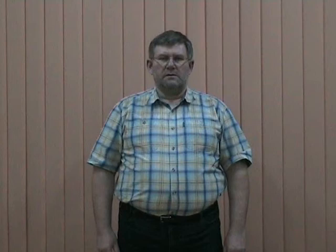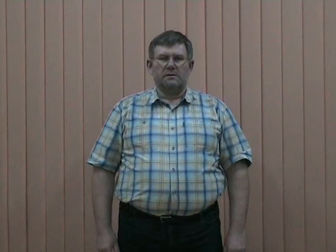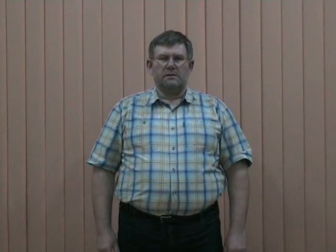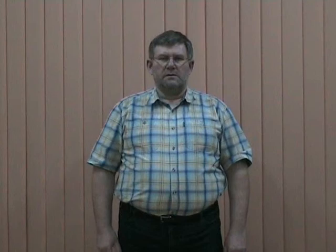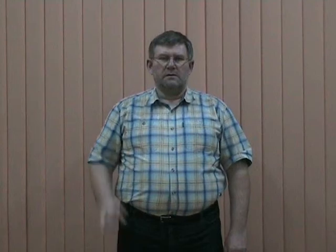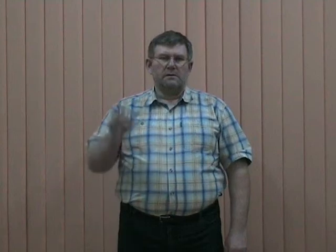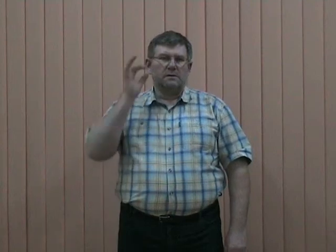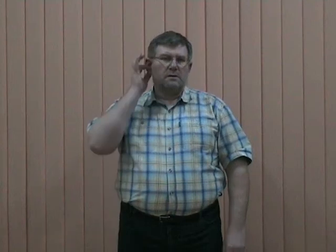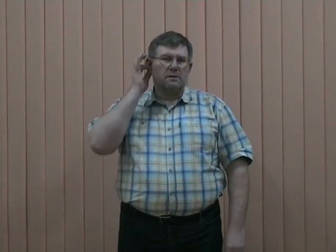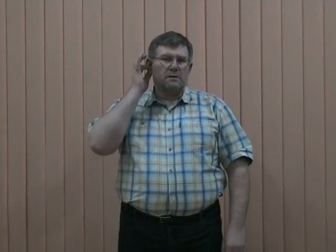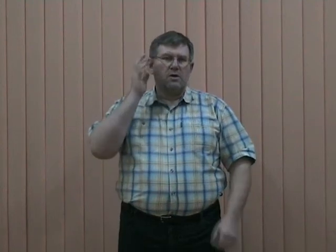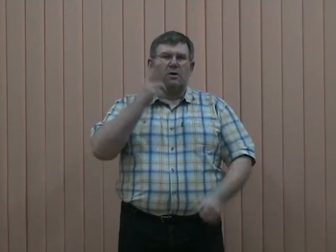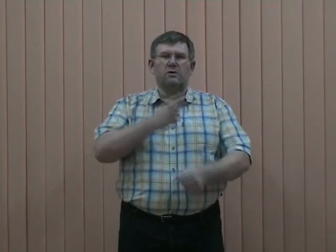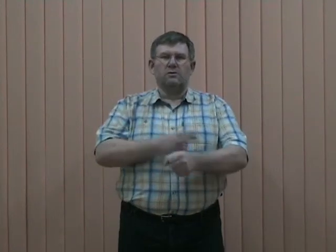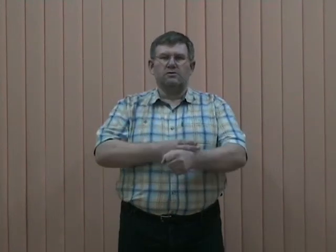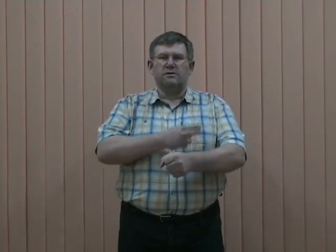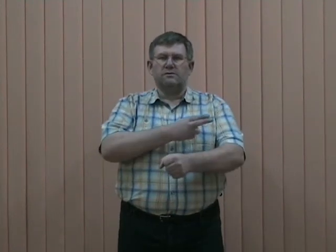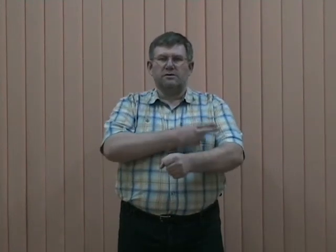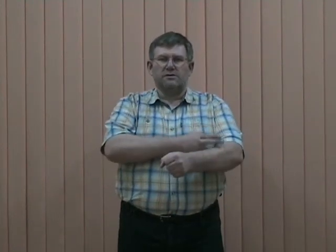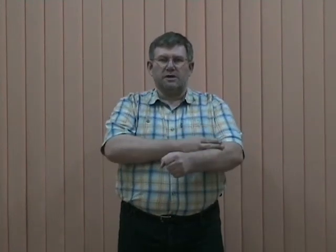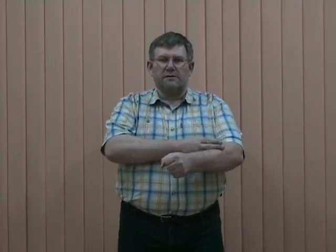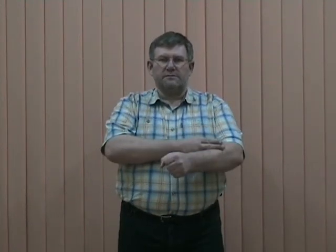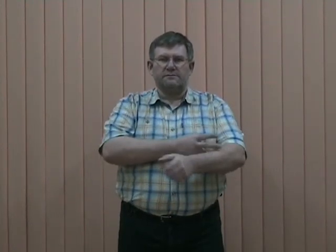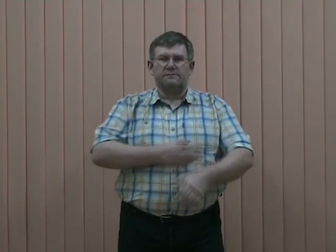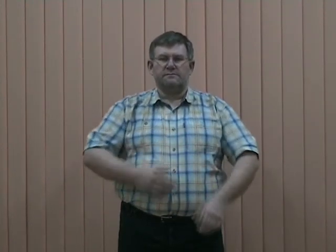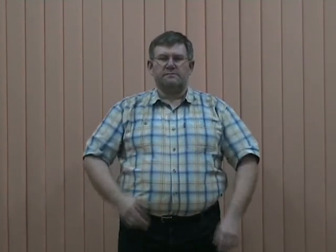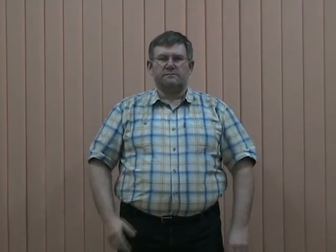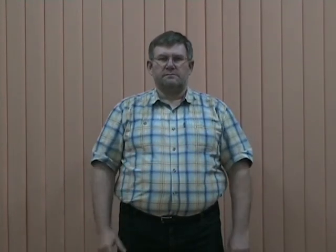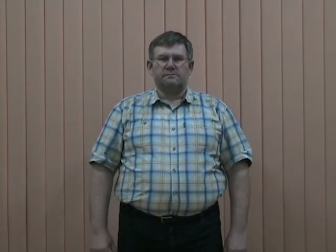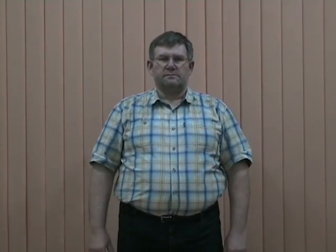urzędniczka